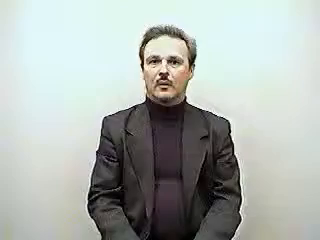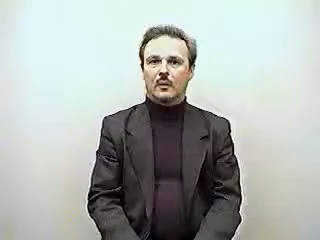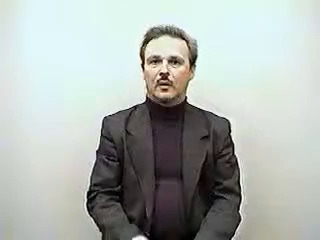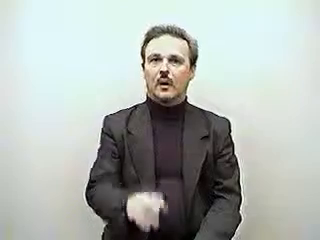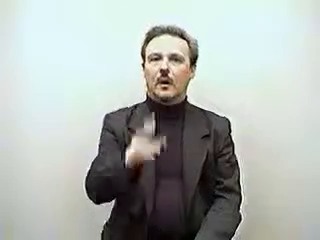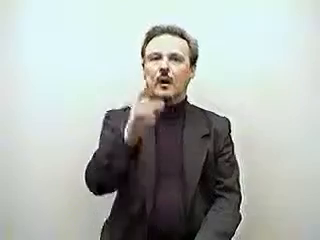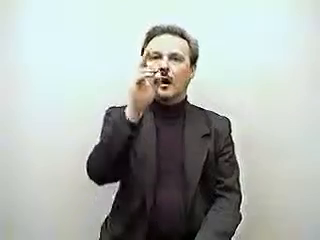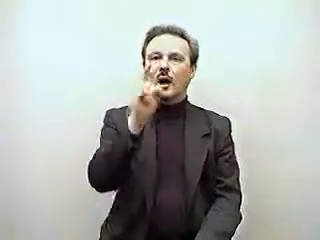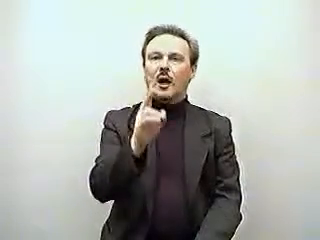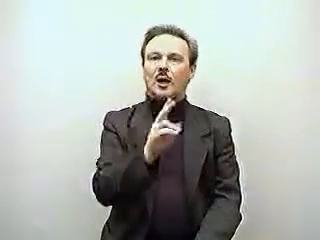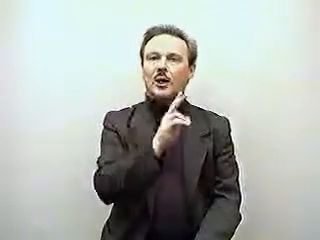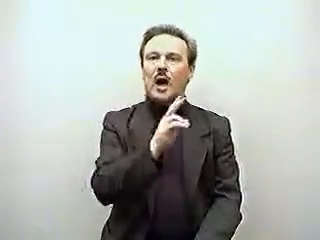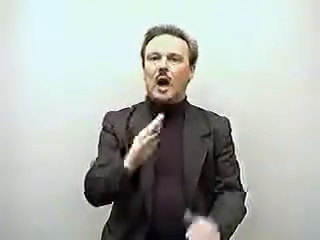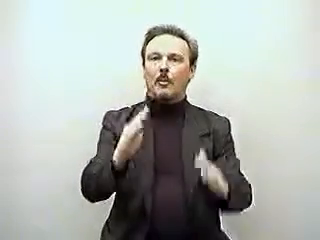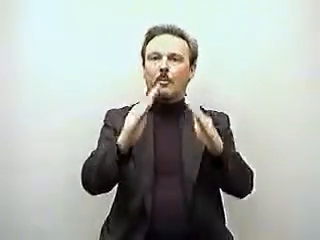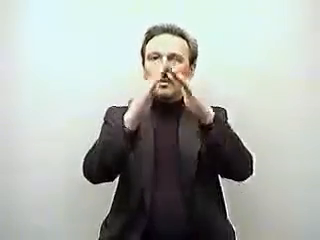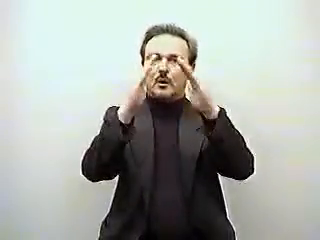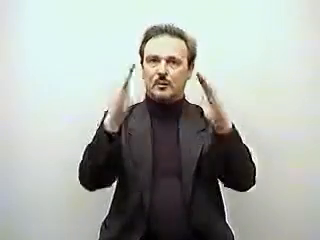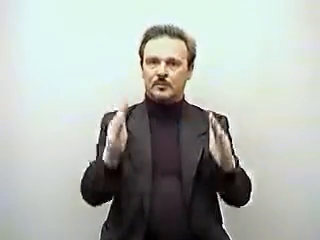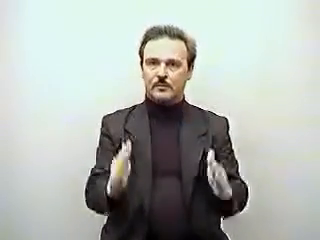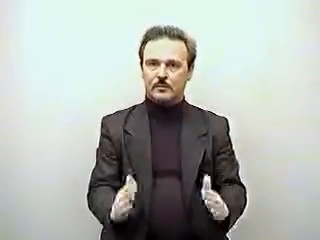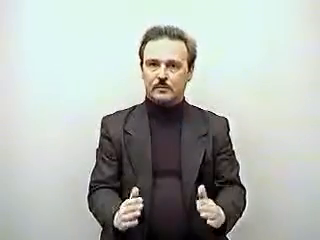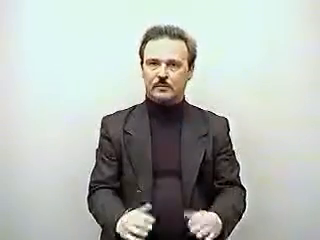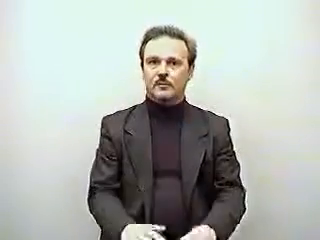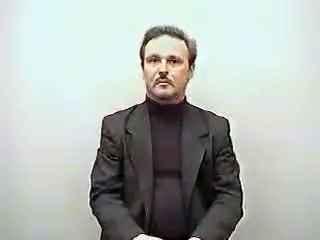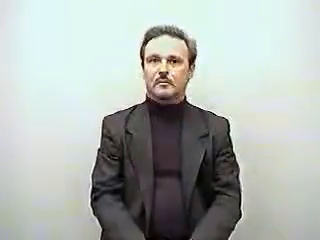храм